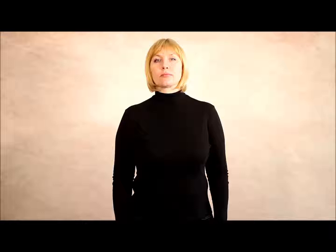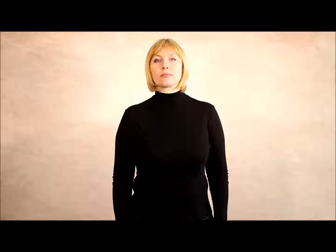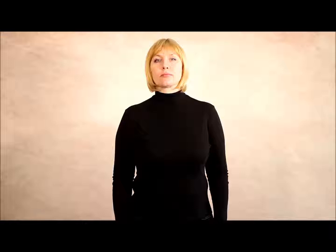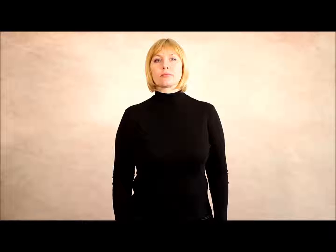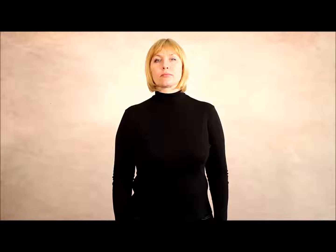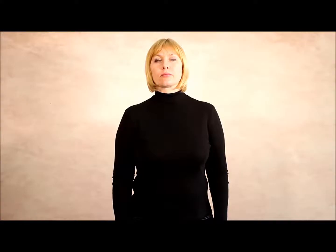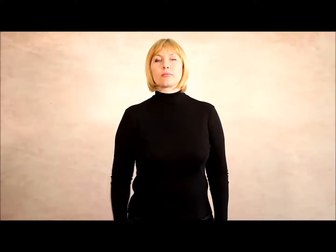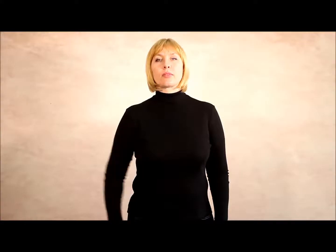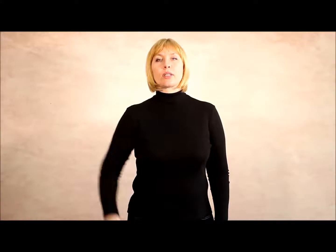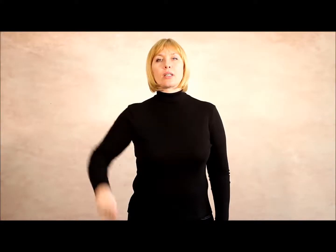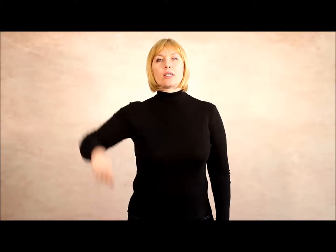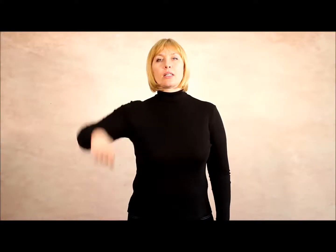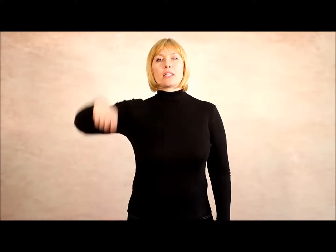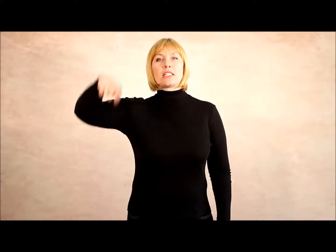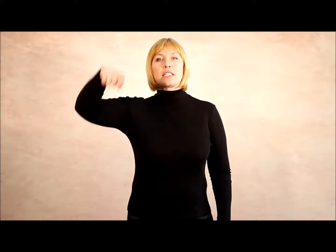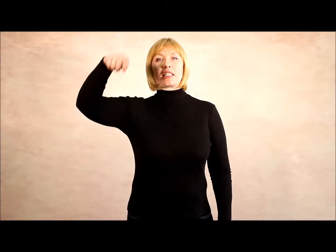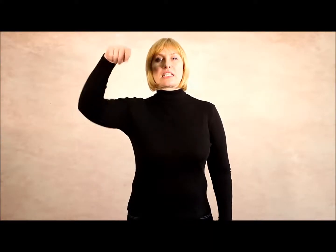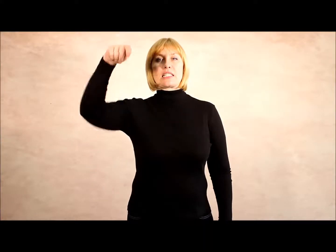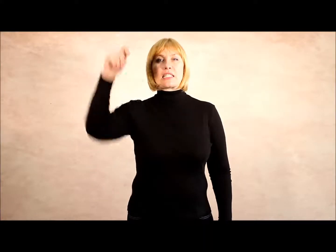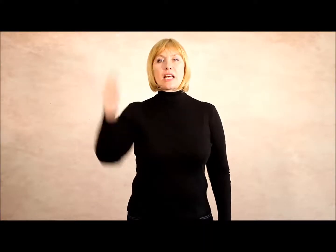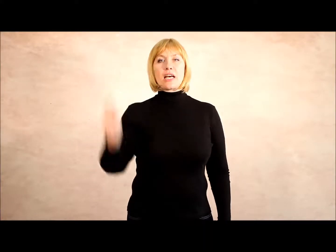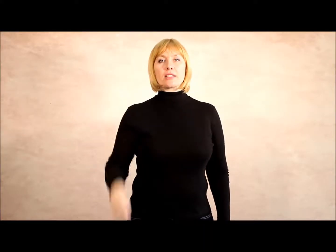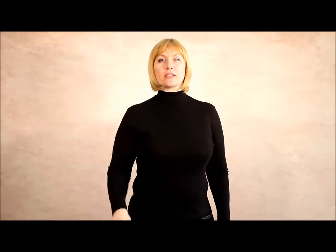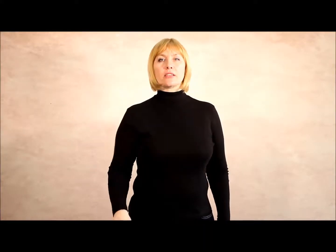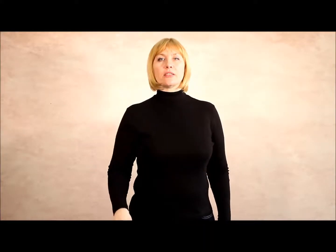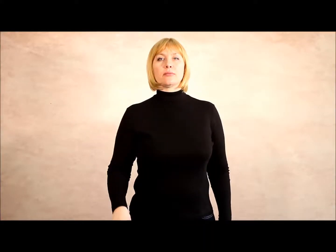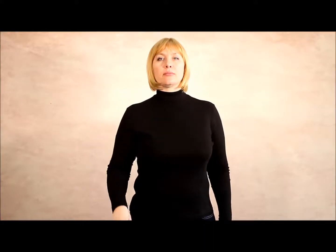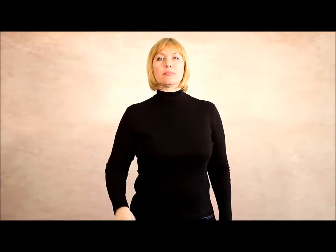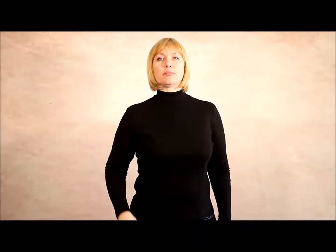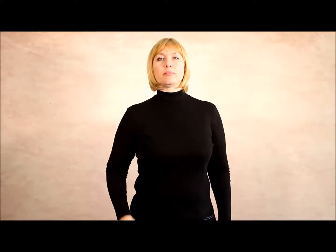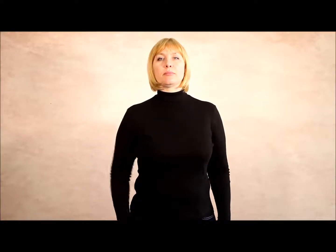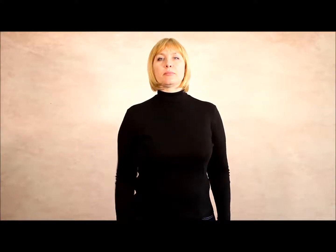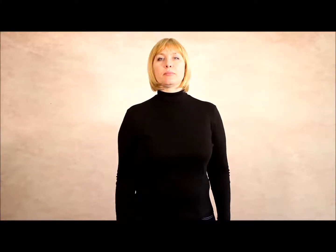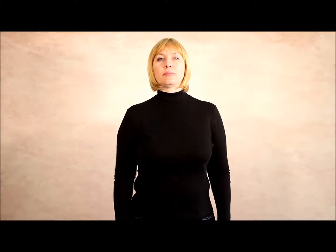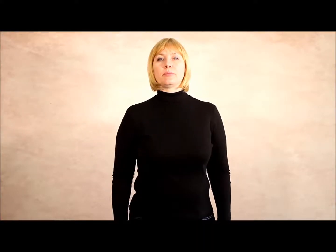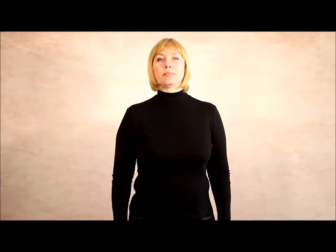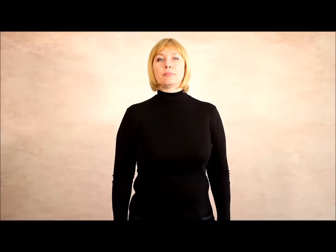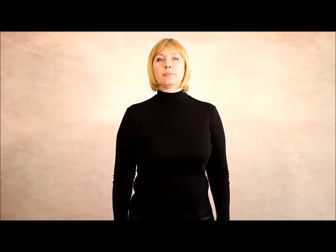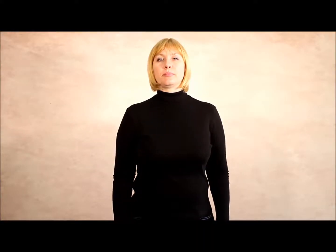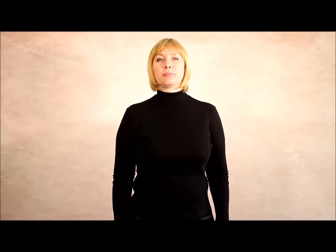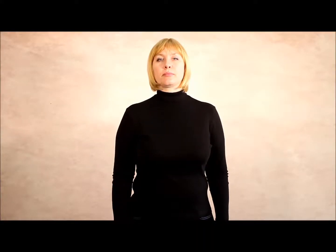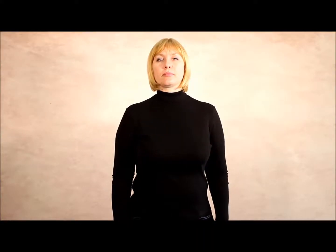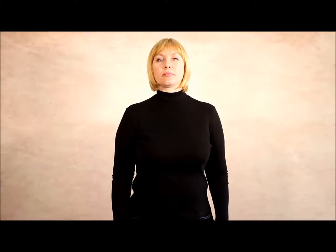Start